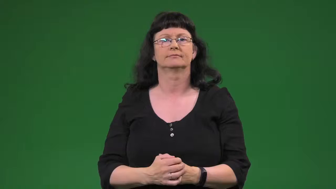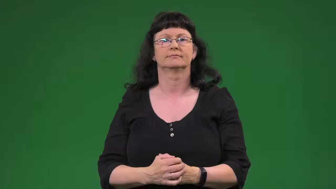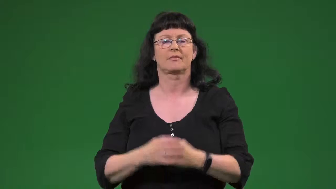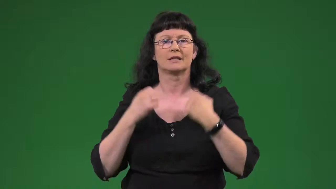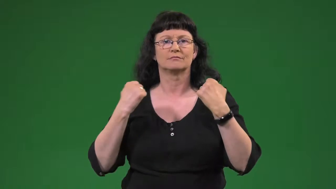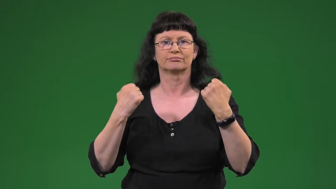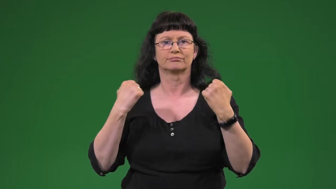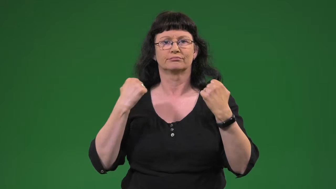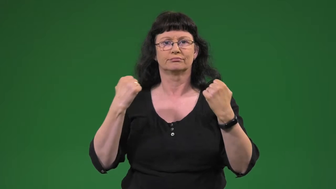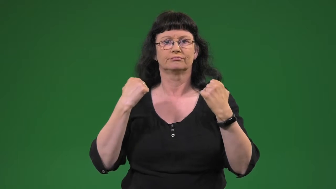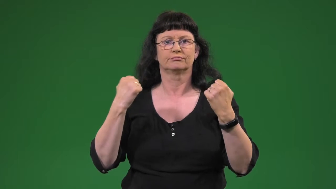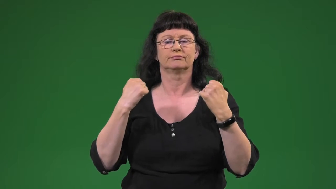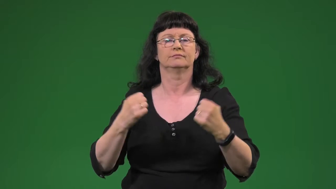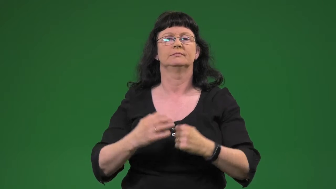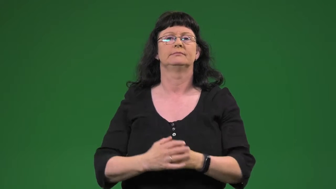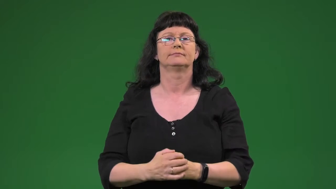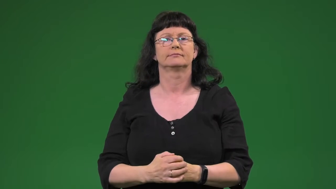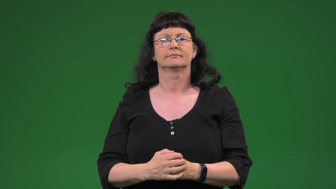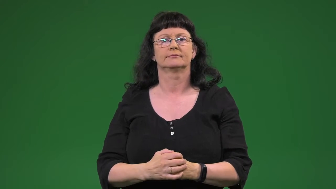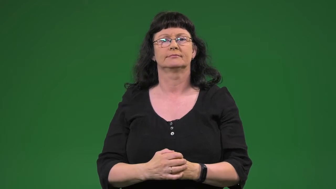Aka